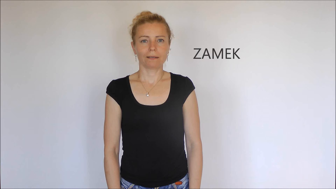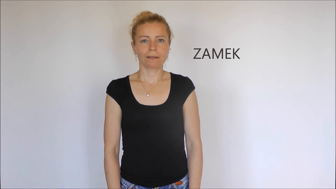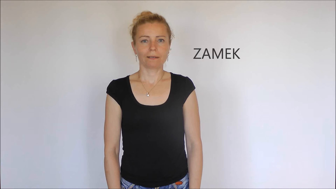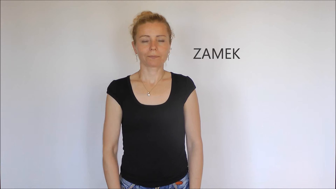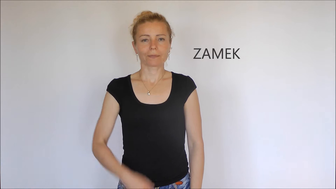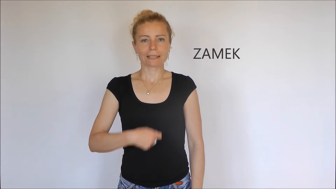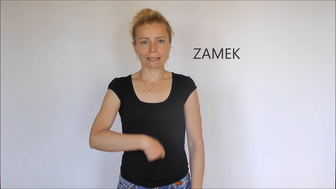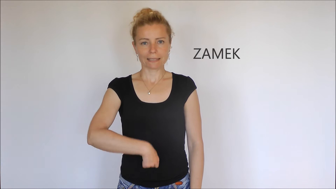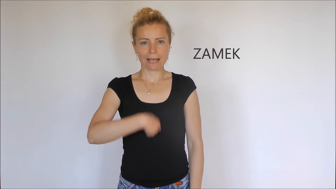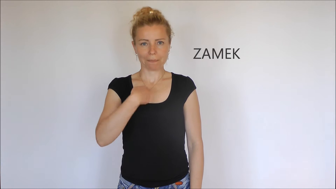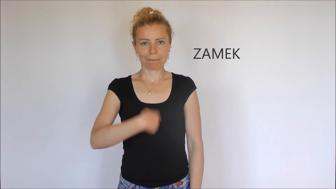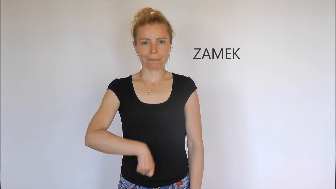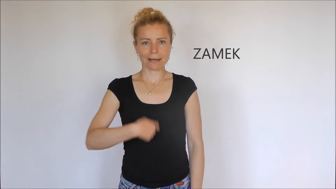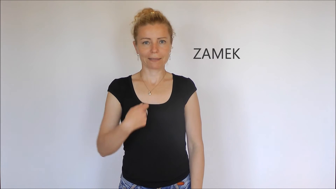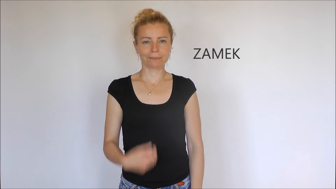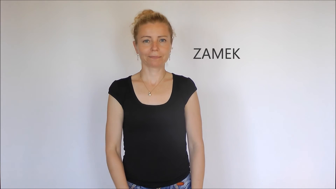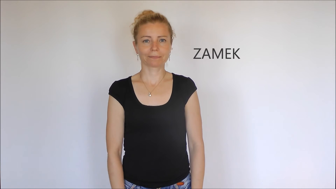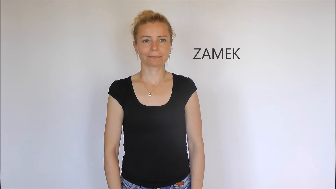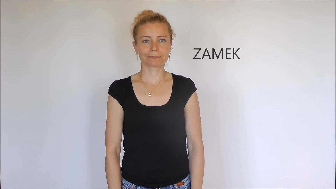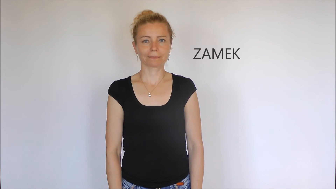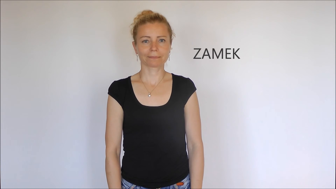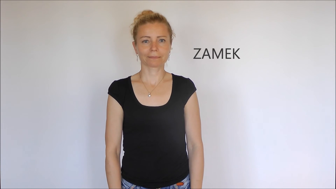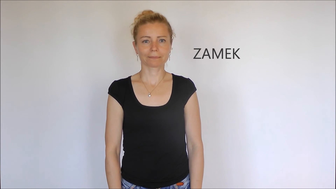ZAMEK